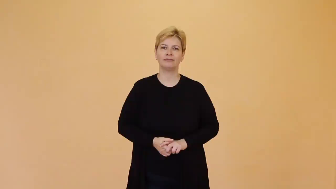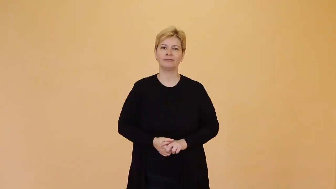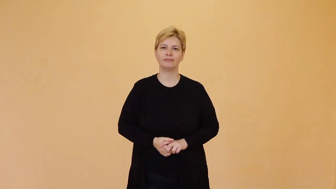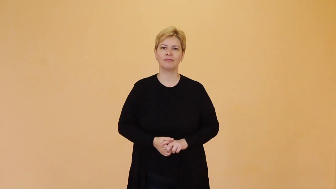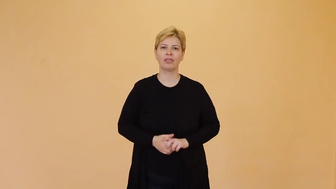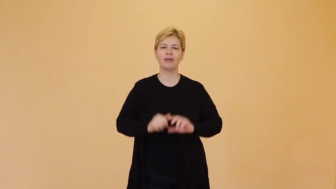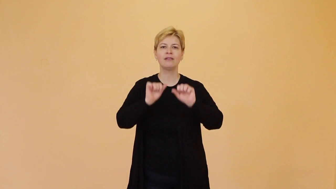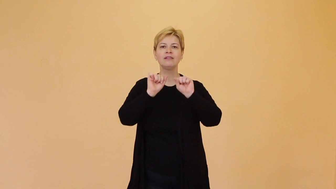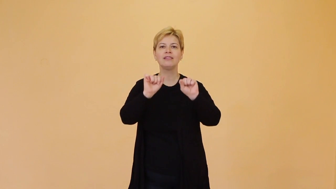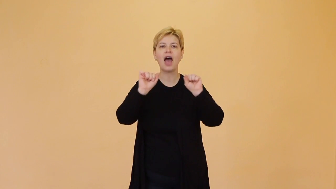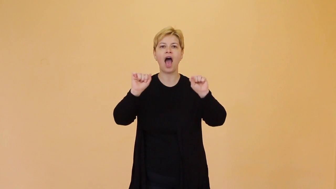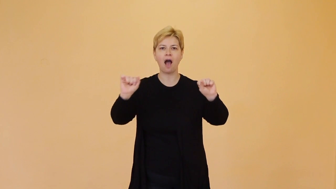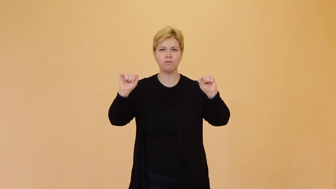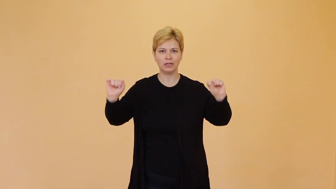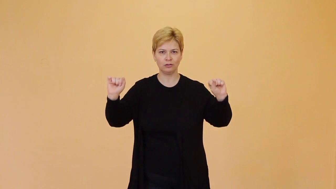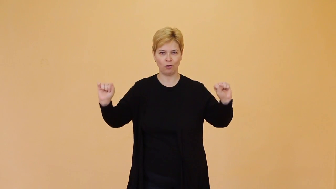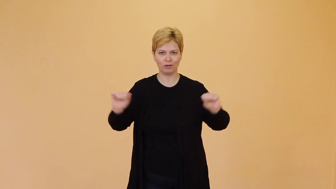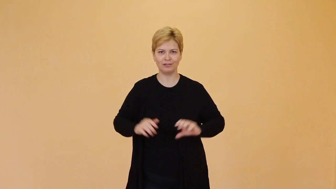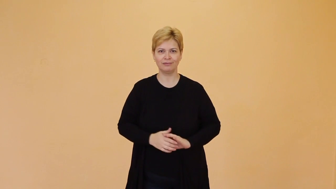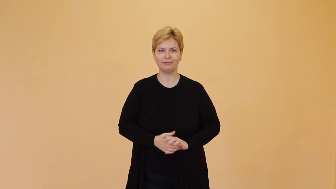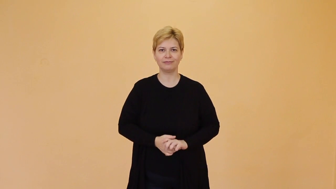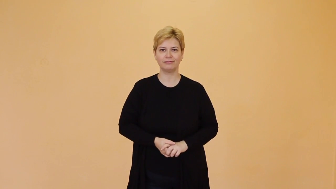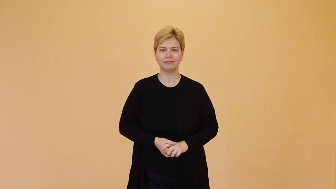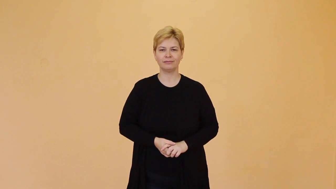nábytok